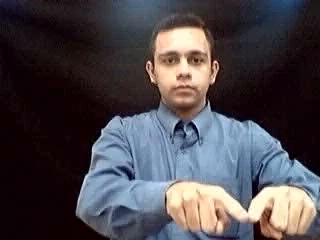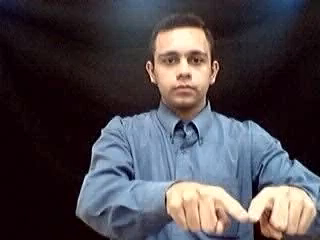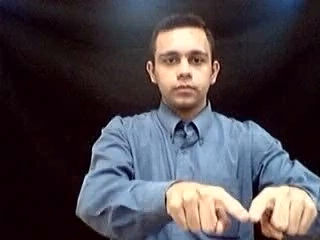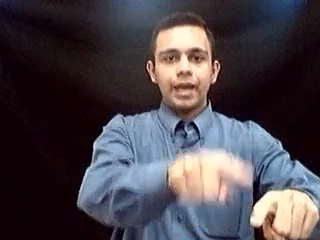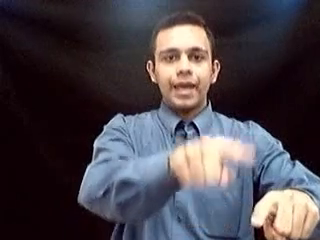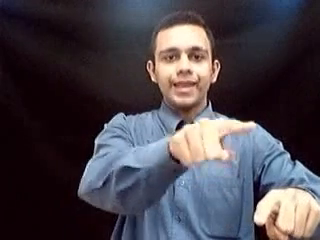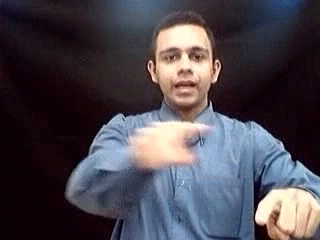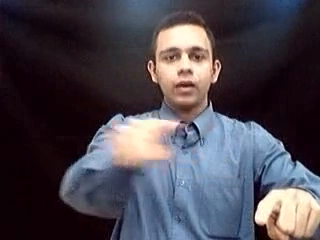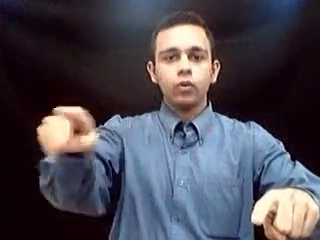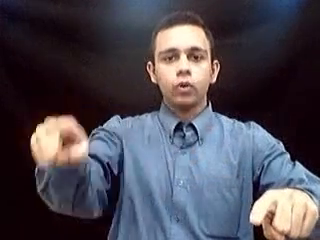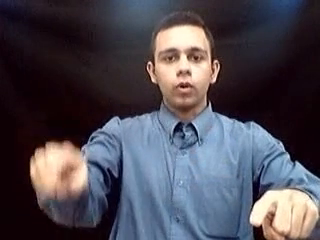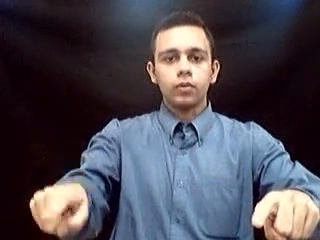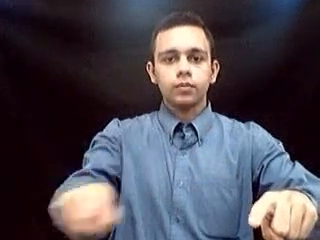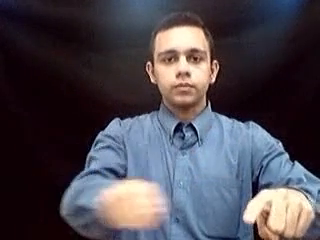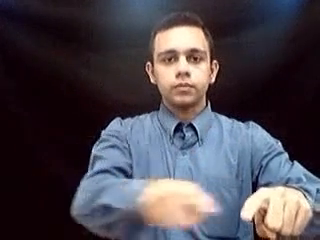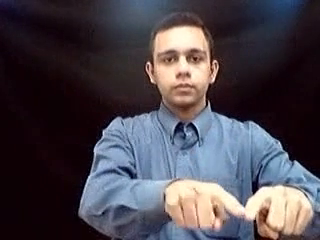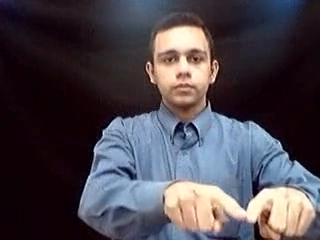retangulo